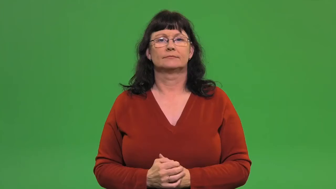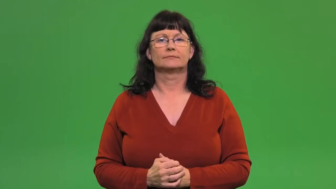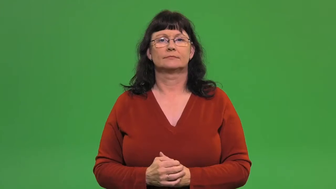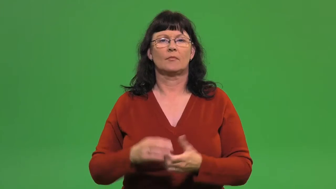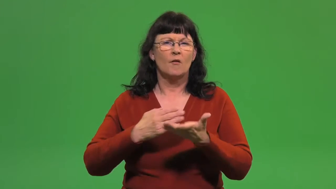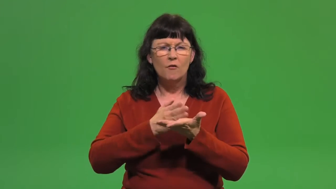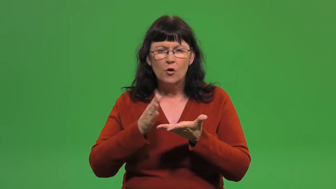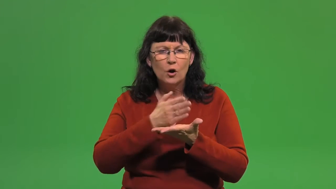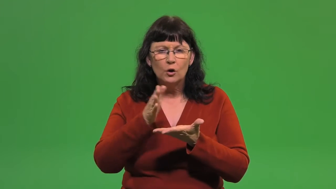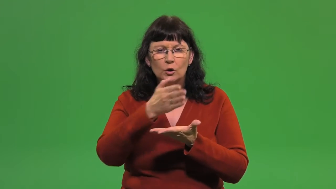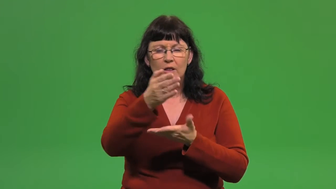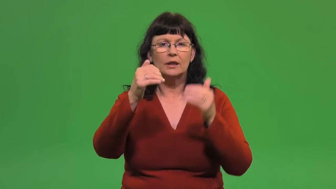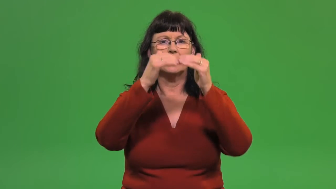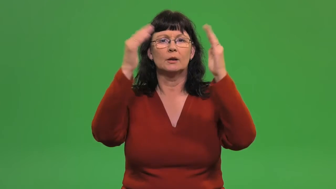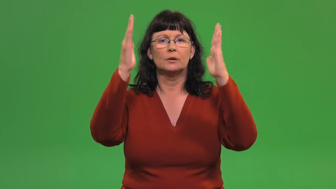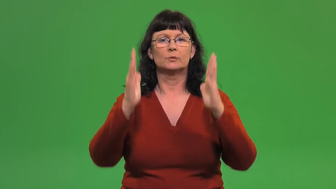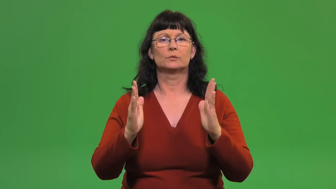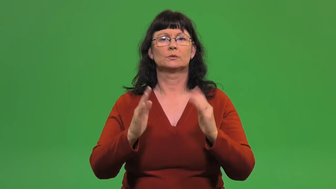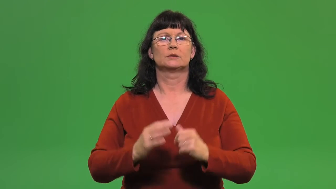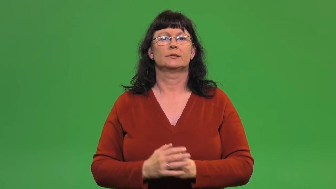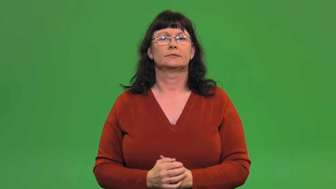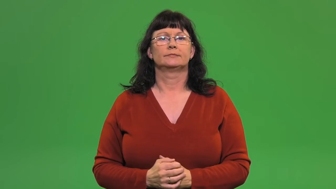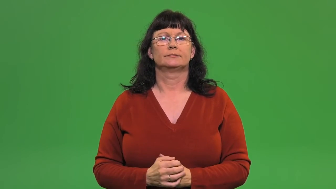Völundarhús